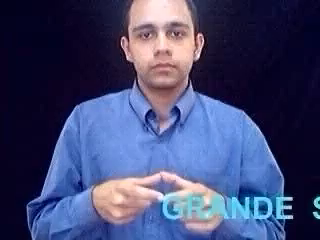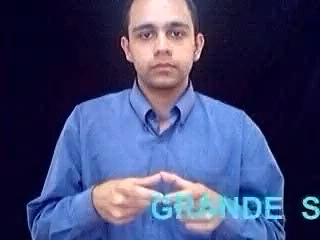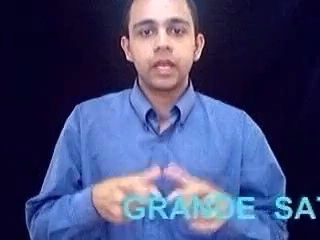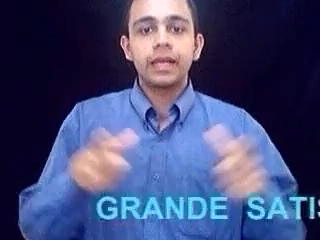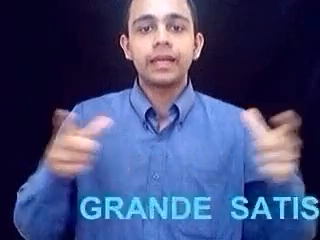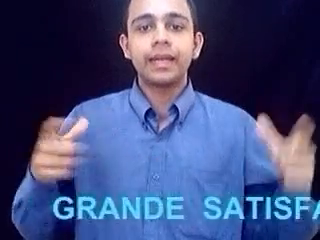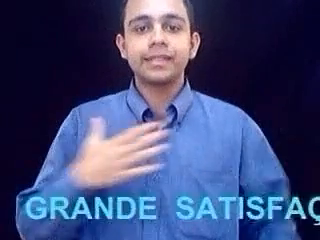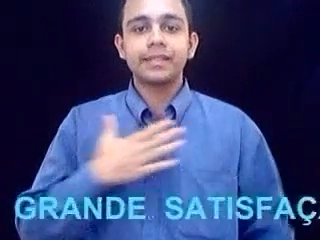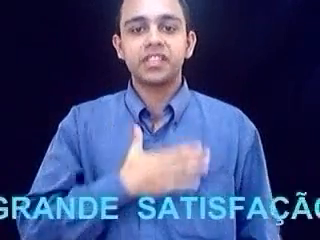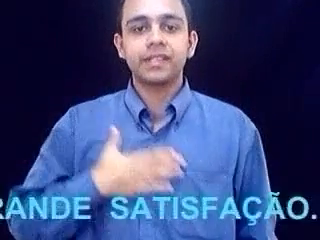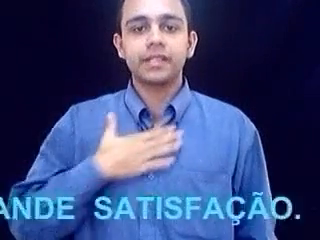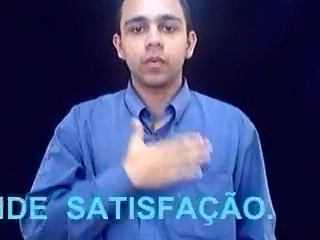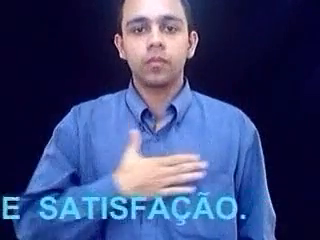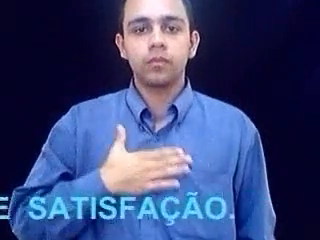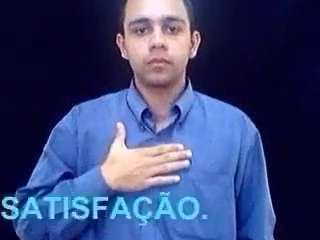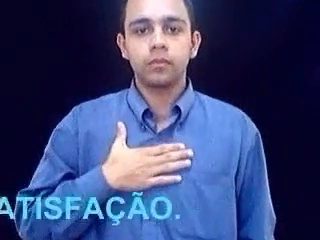rregozijo